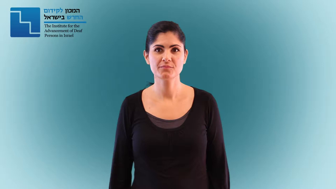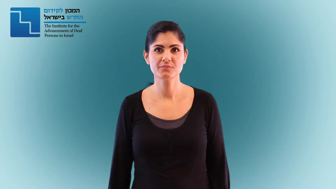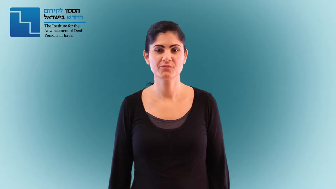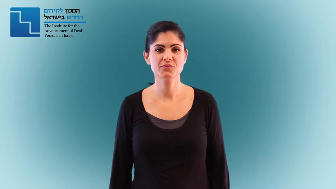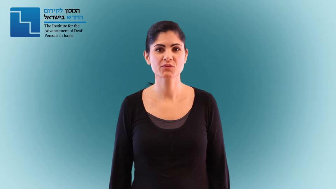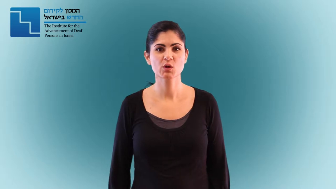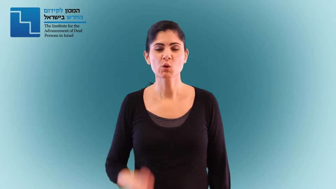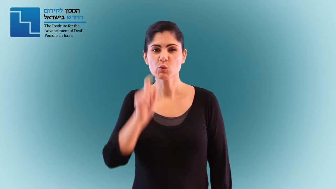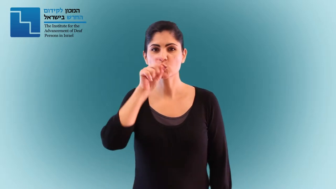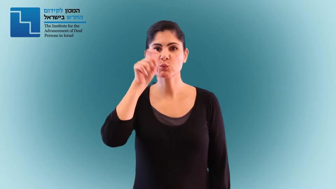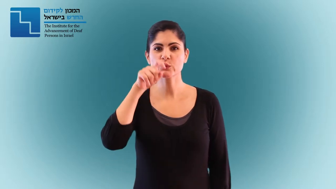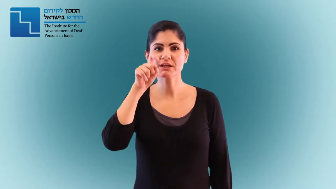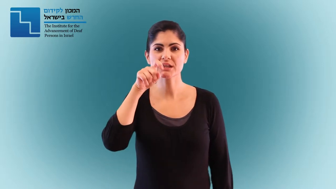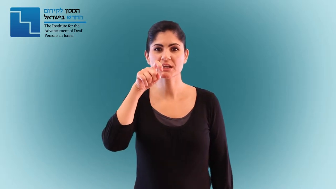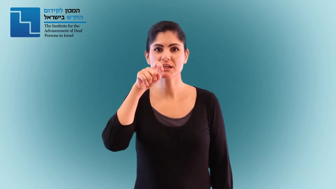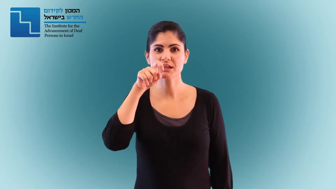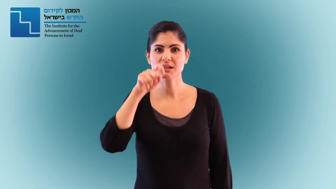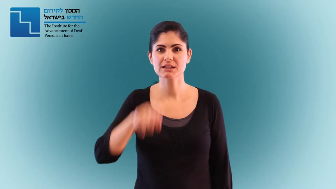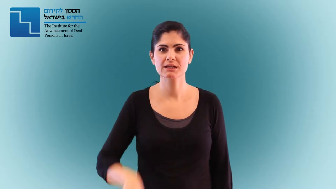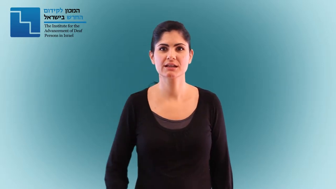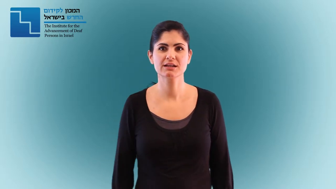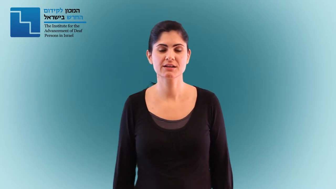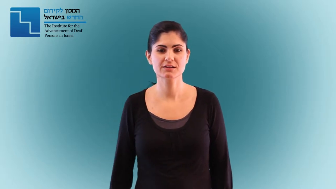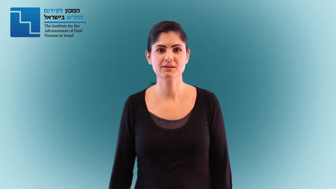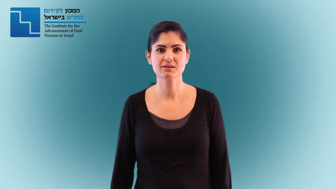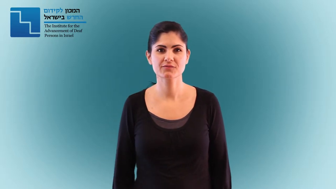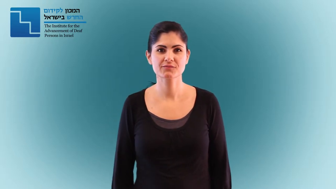תוכי